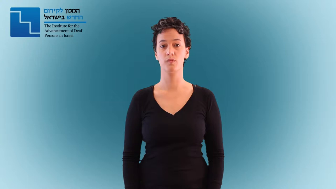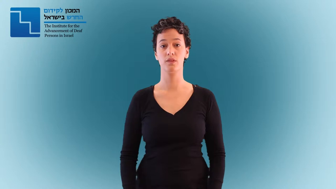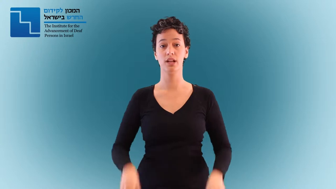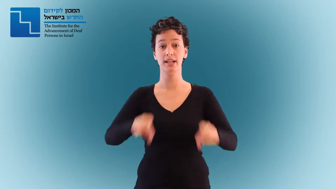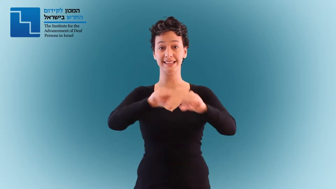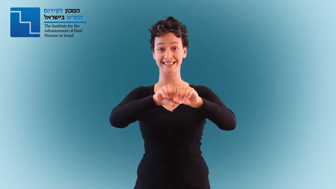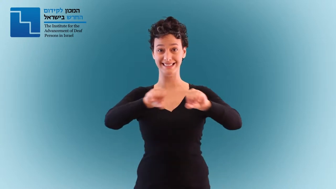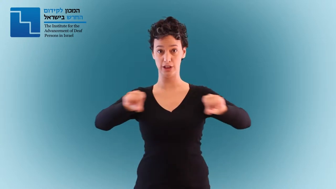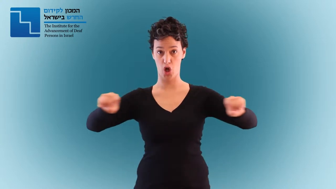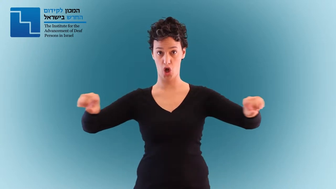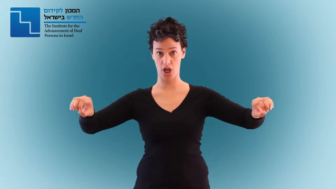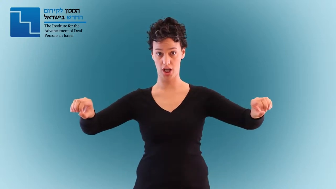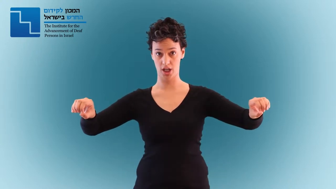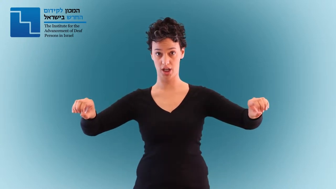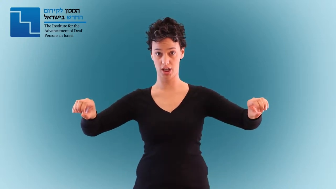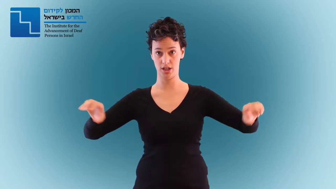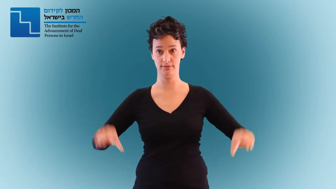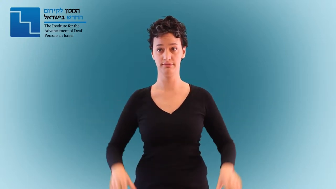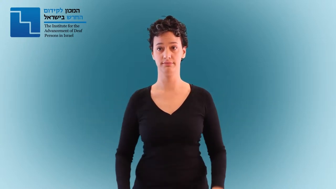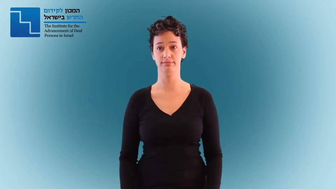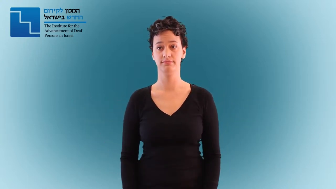צינור